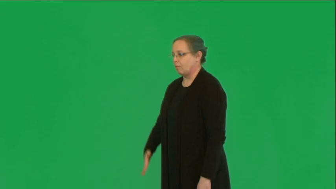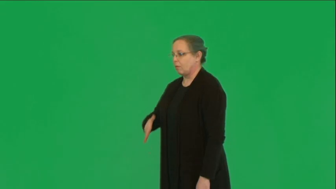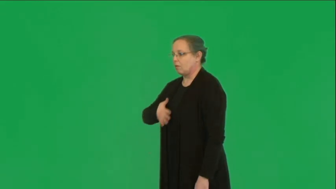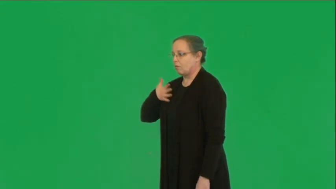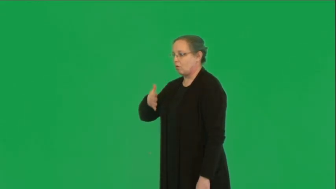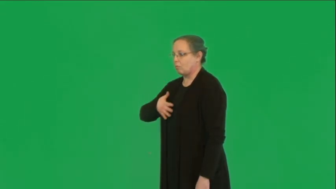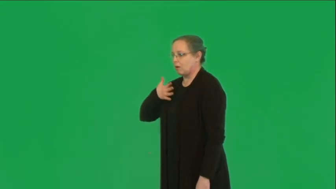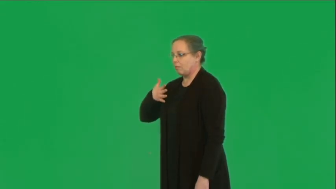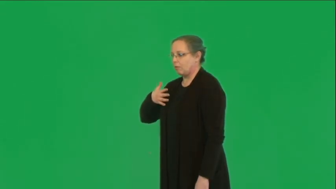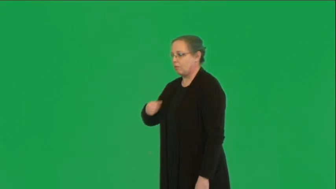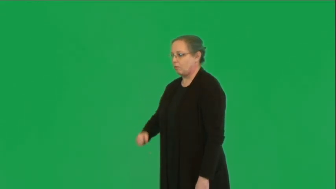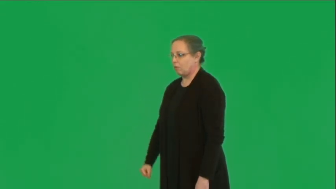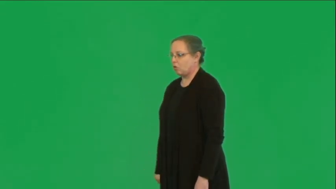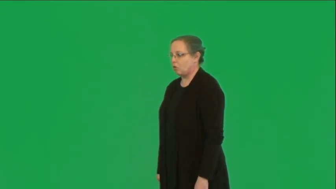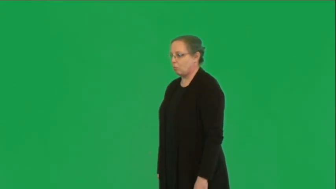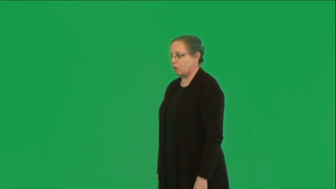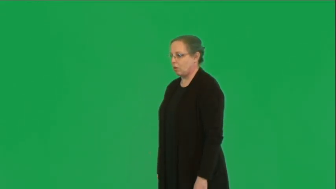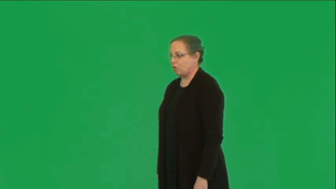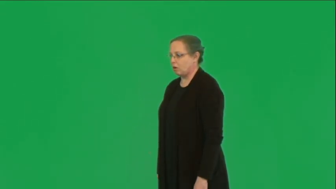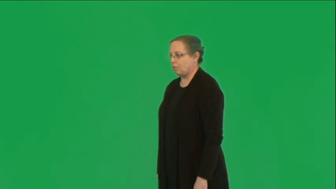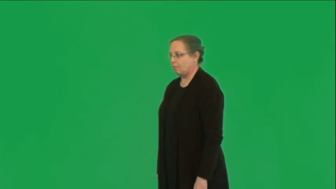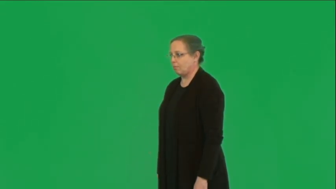forma psychiczna